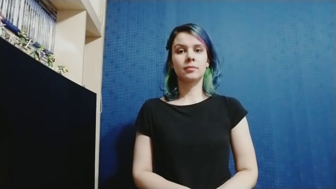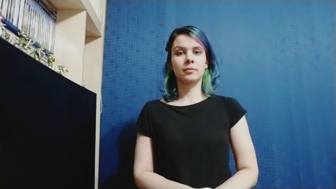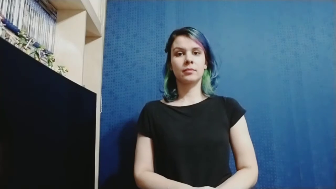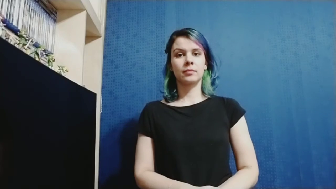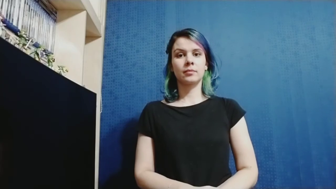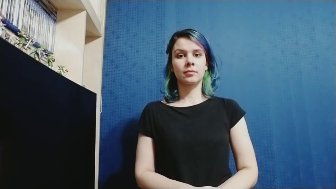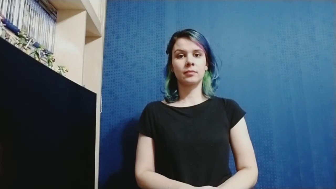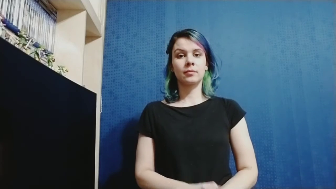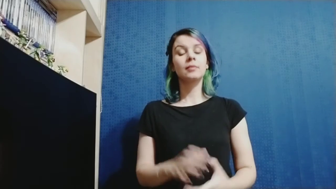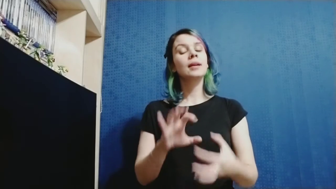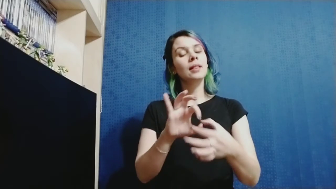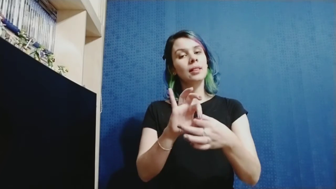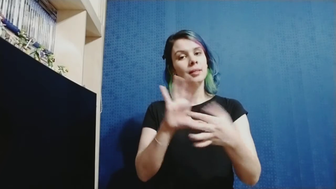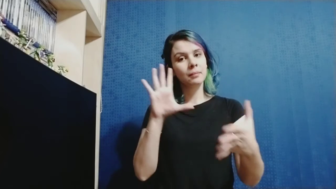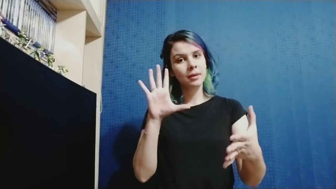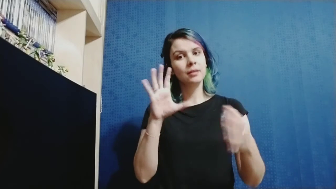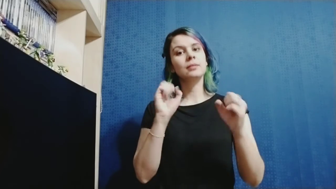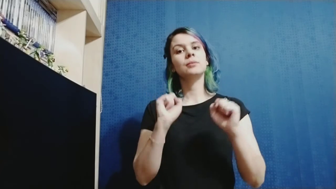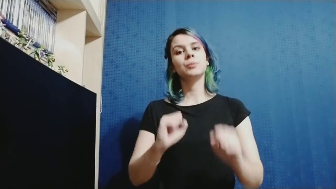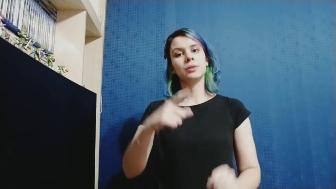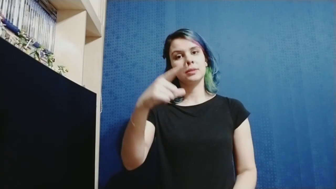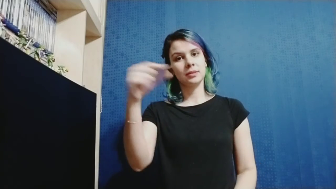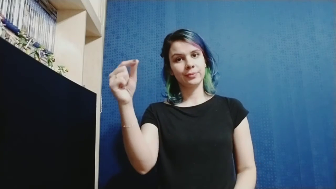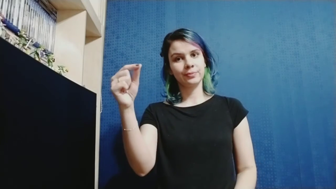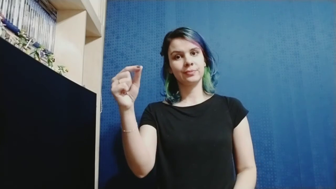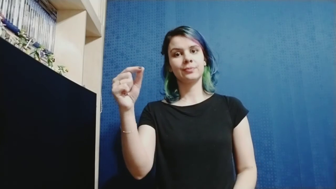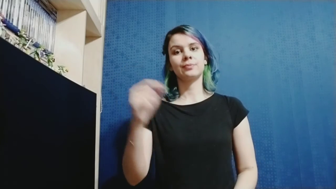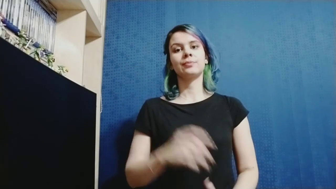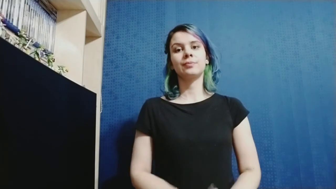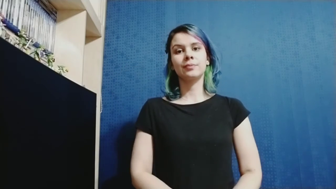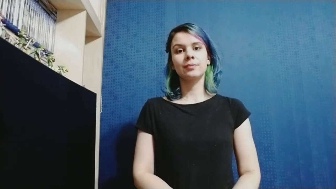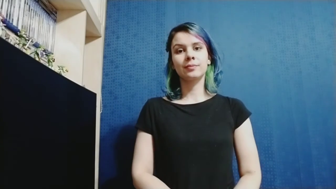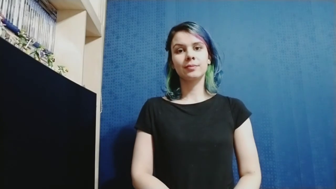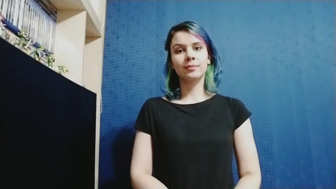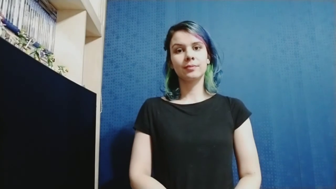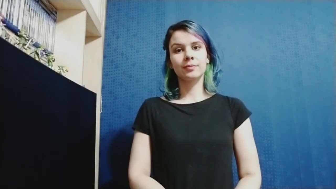Estão liberados, podem sair.